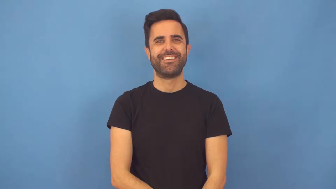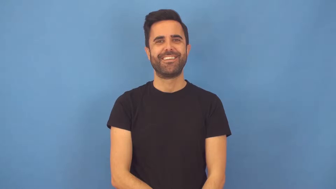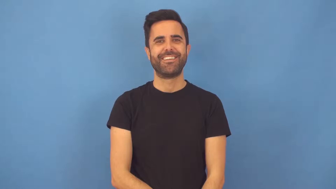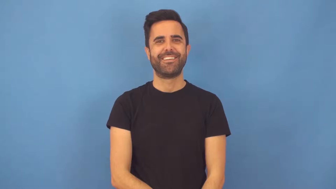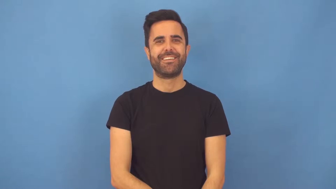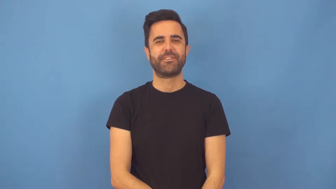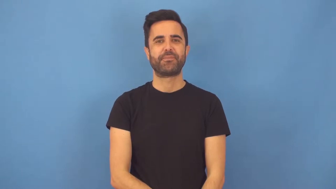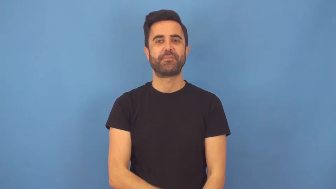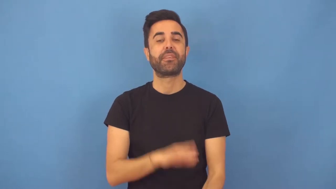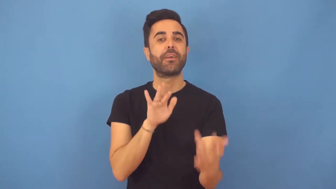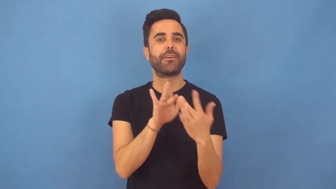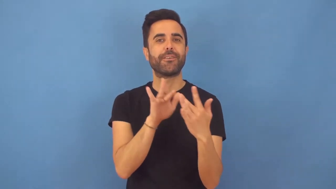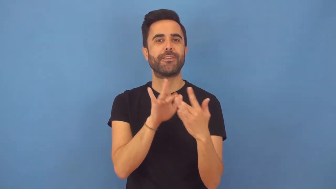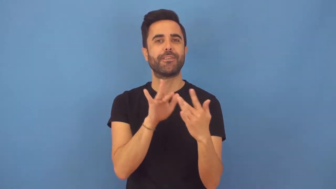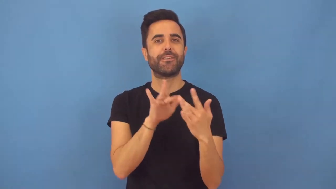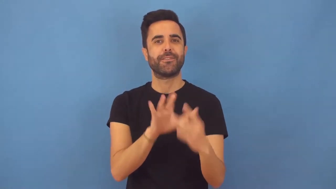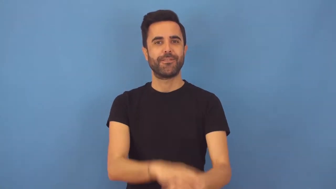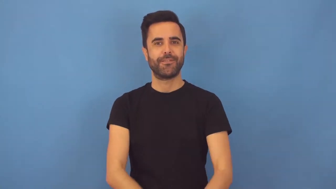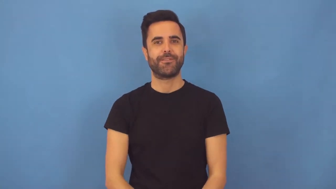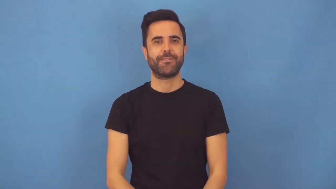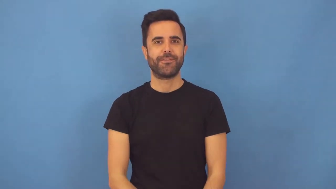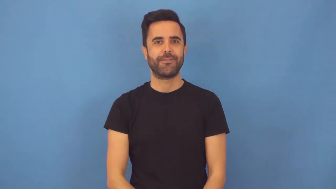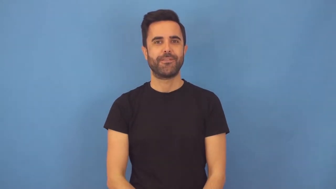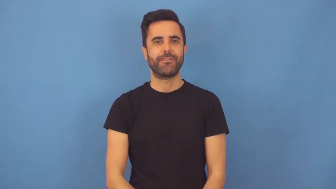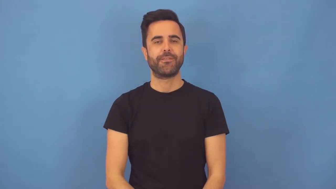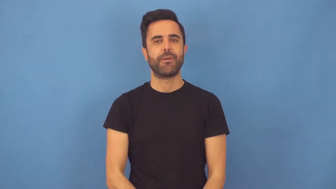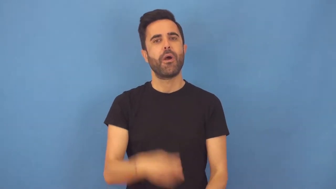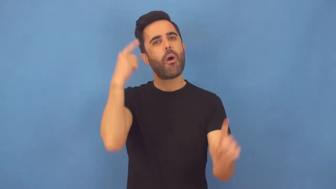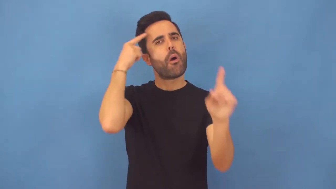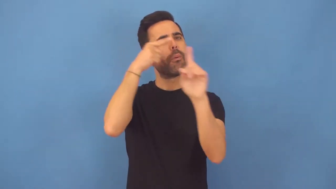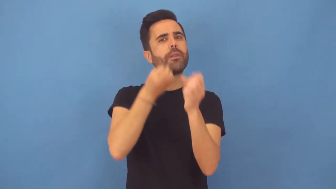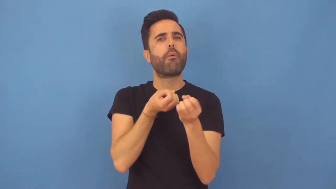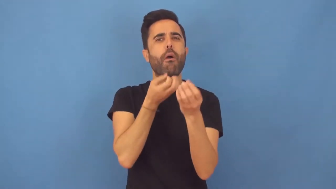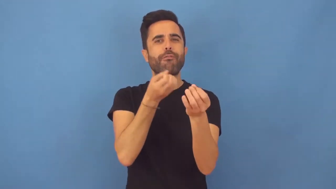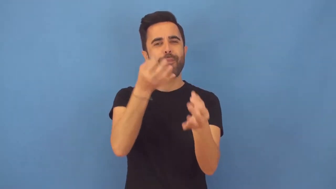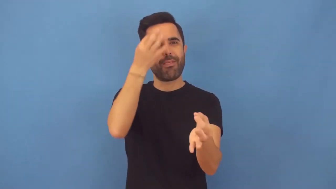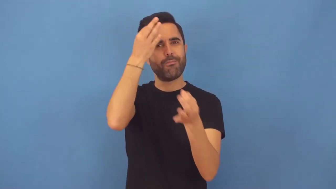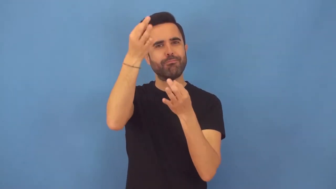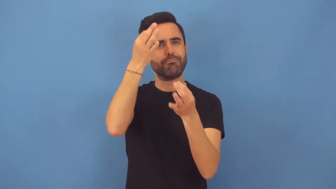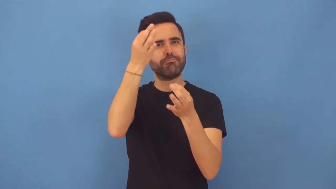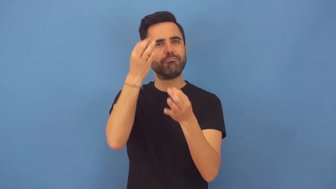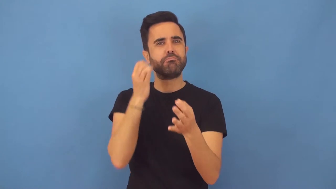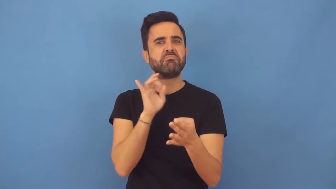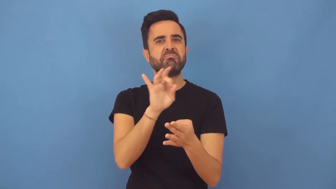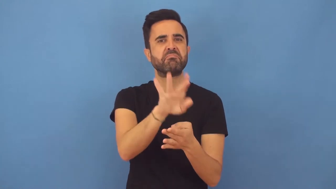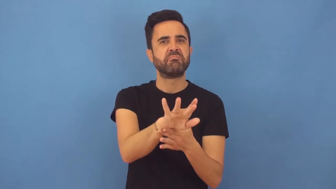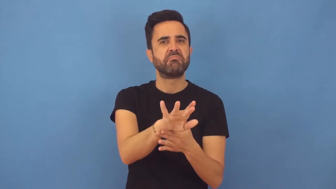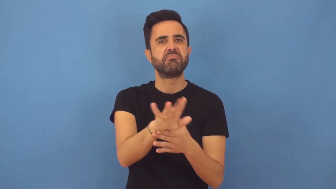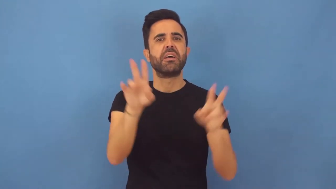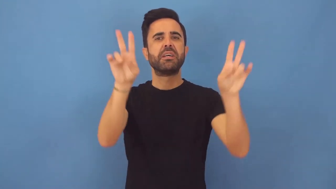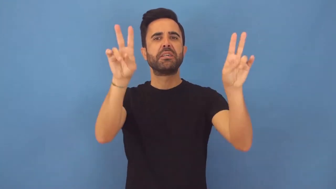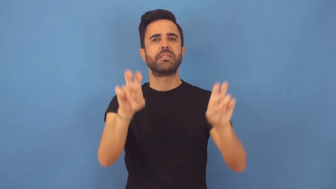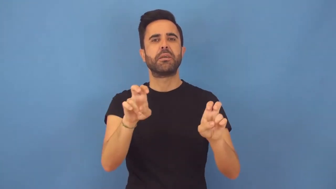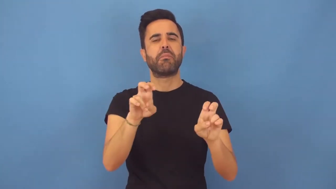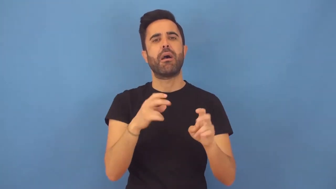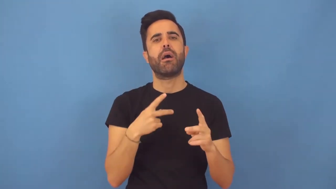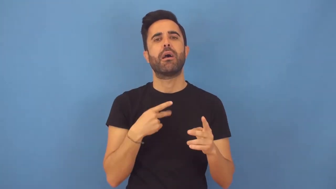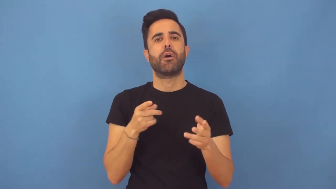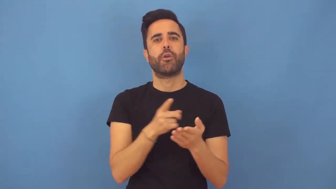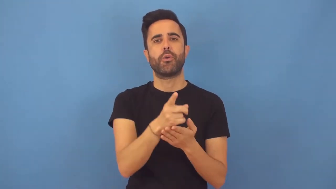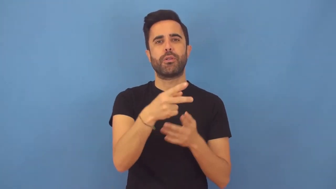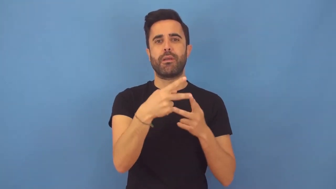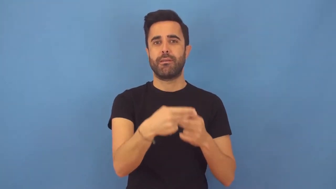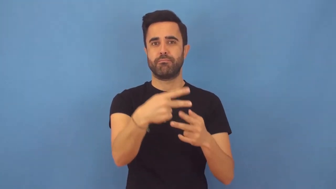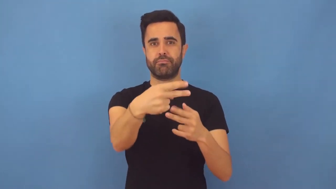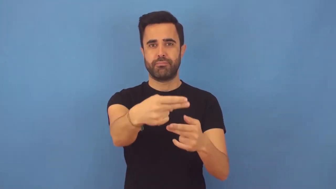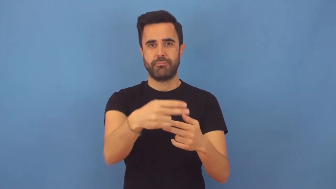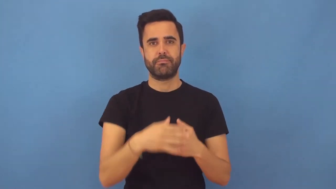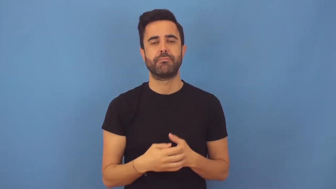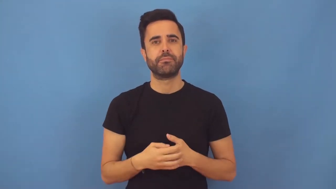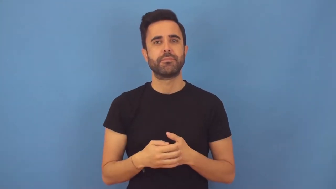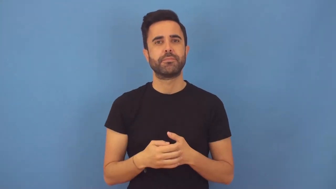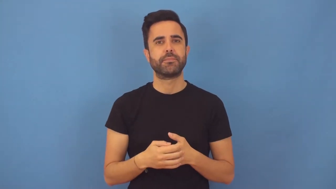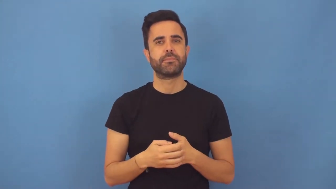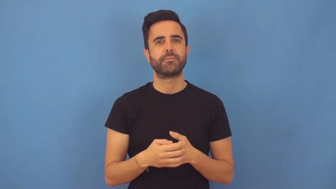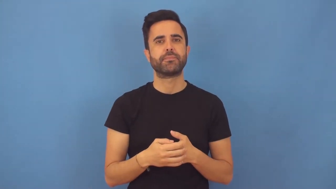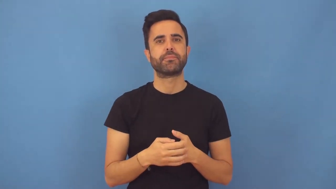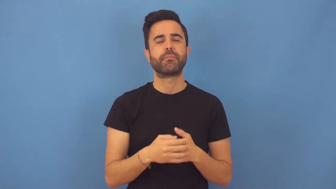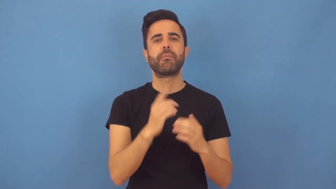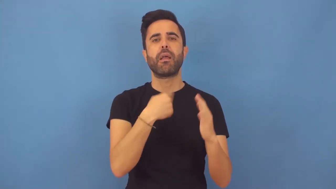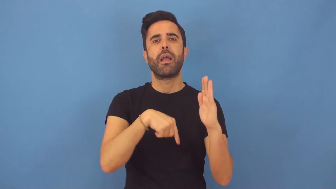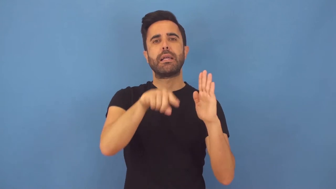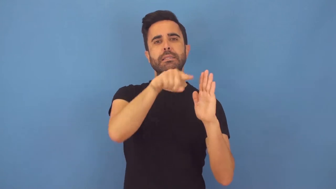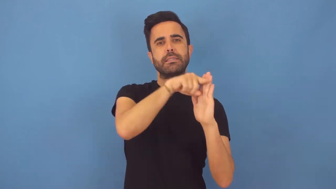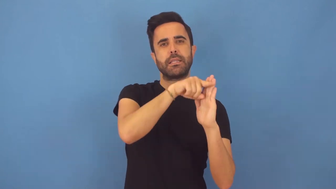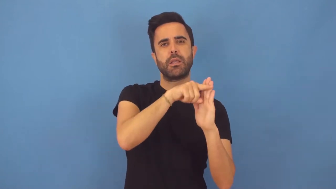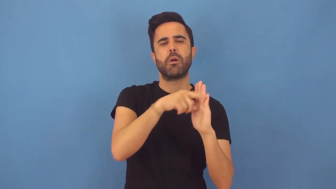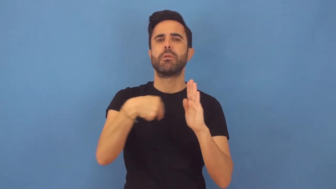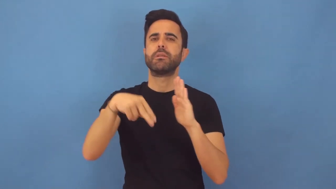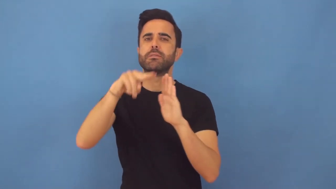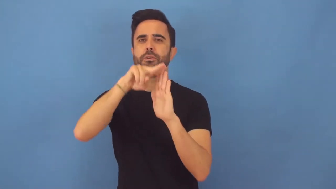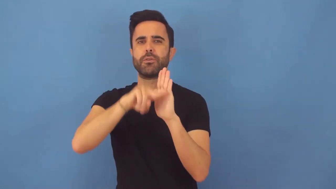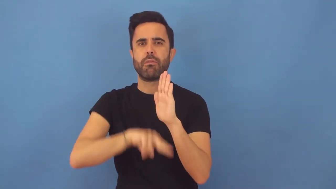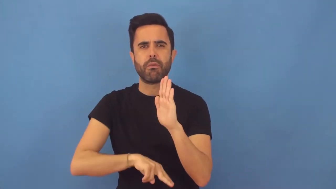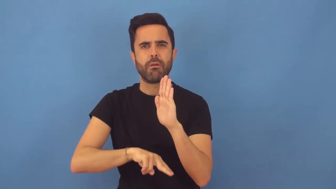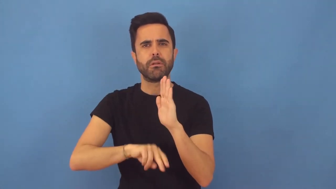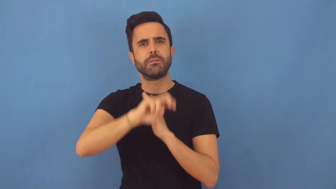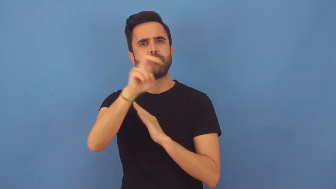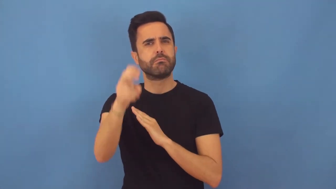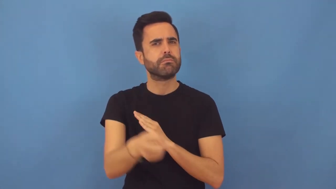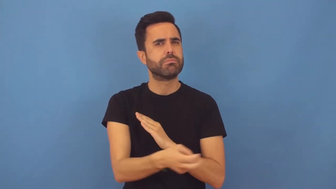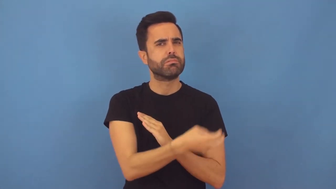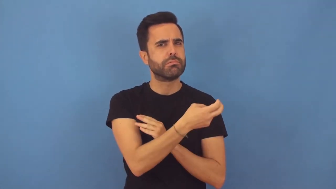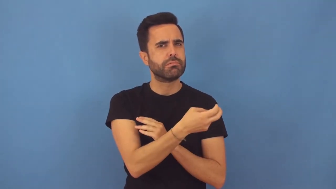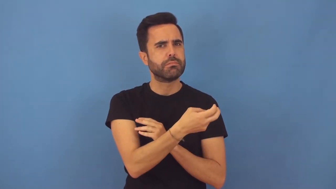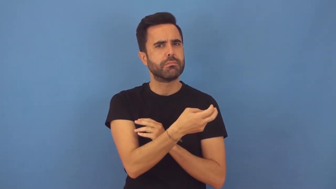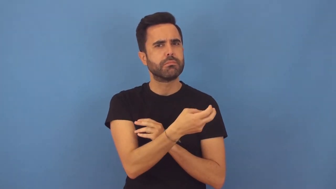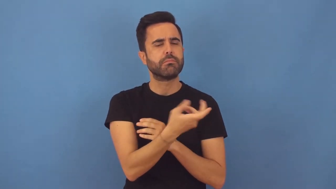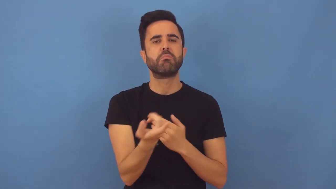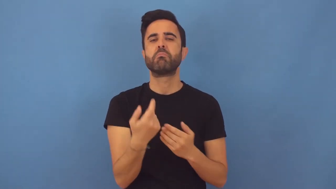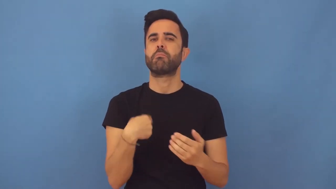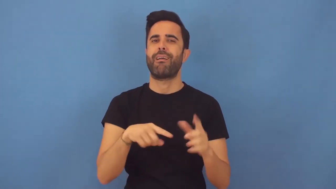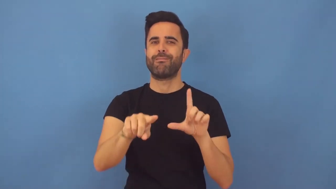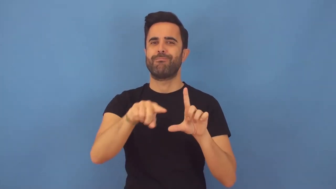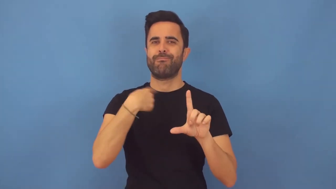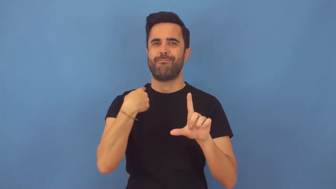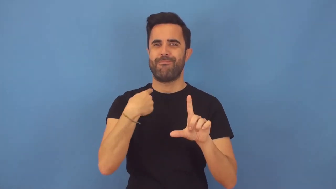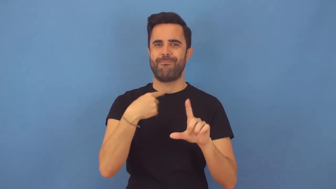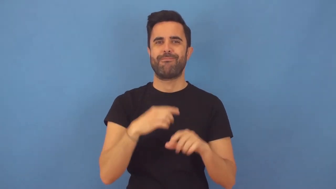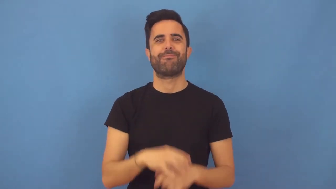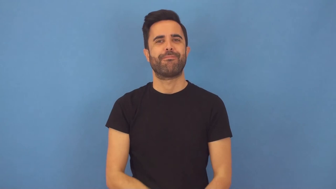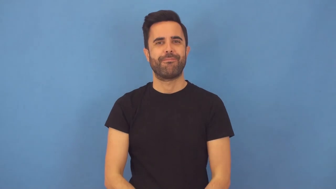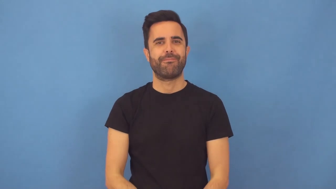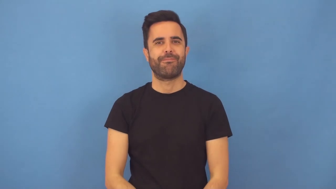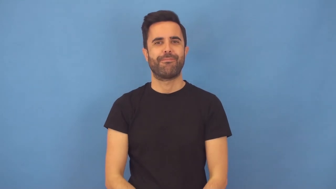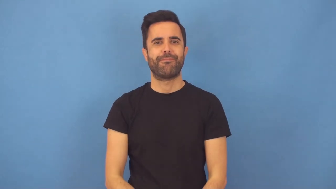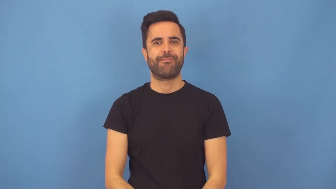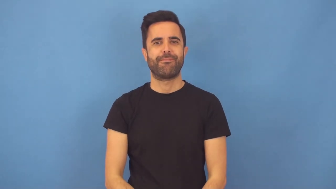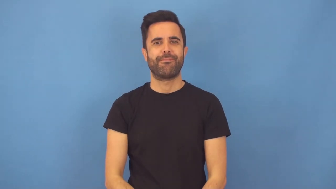Contacto